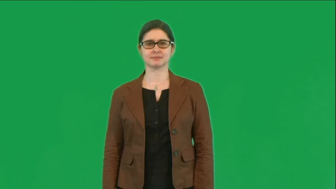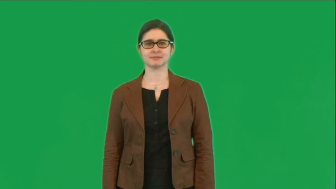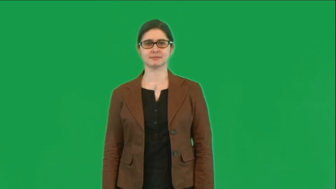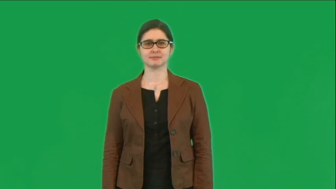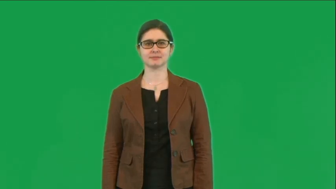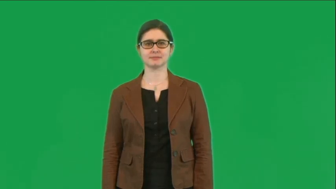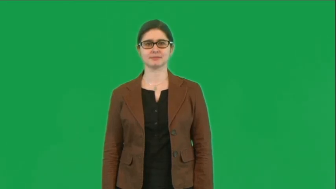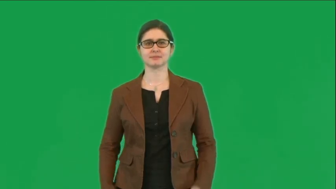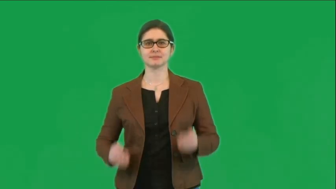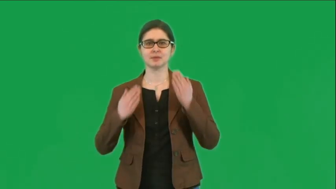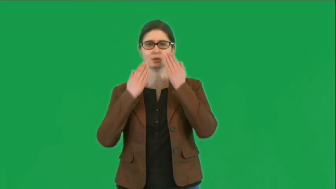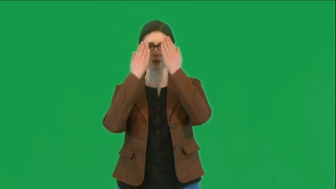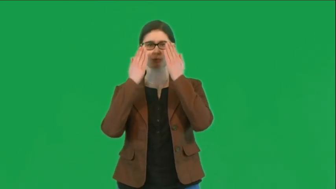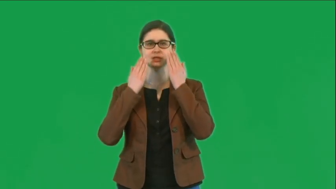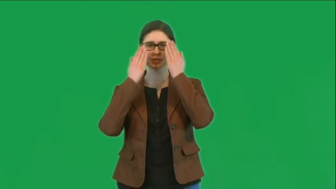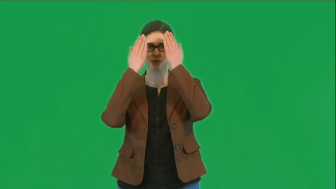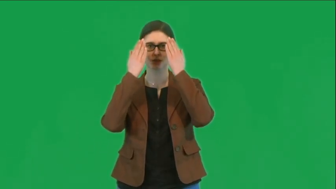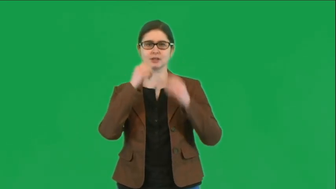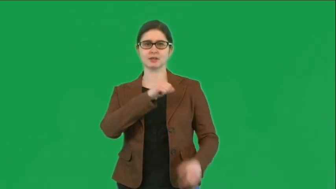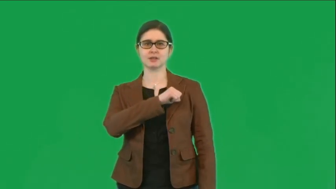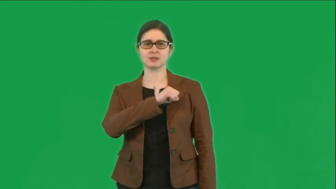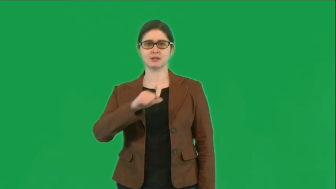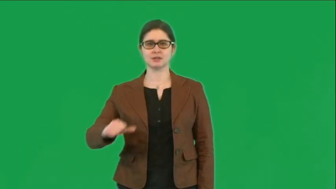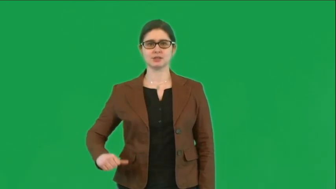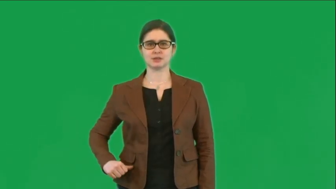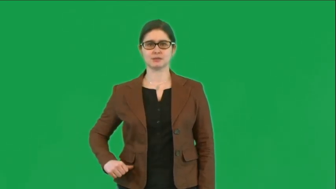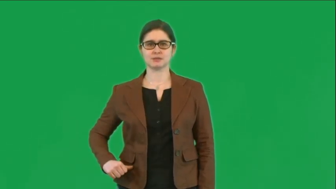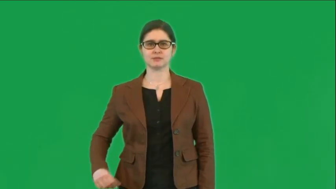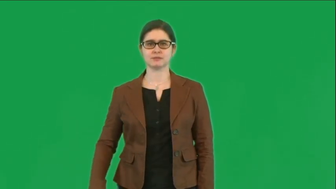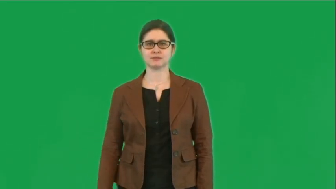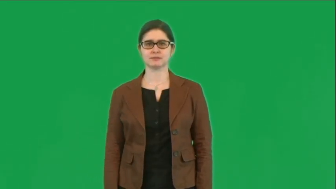umyć się